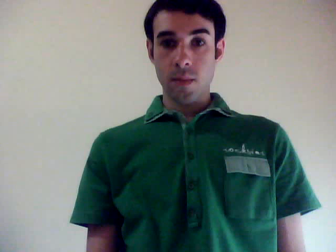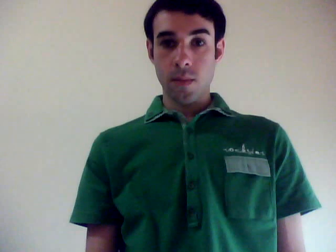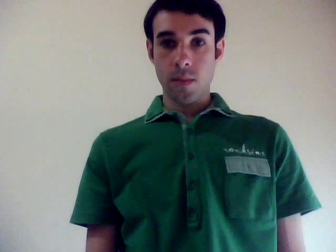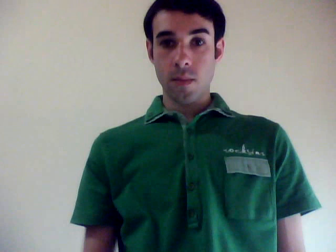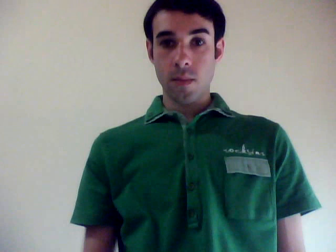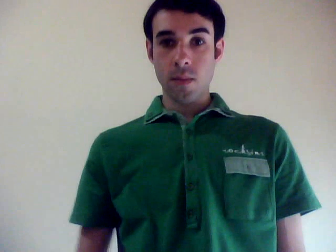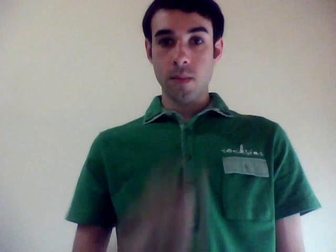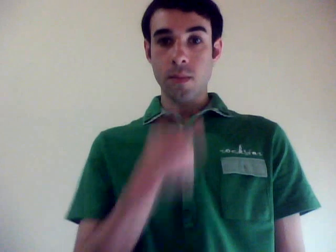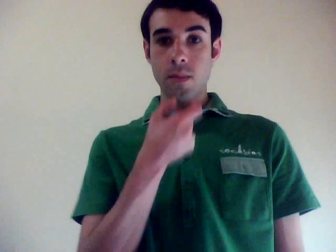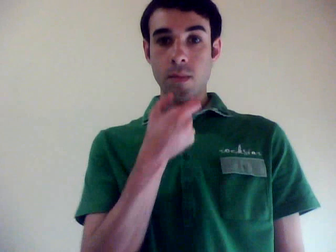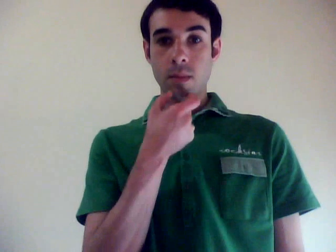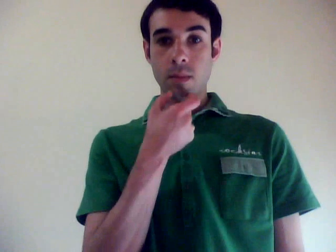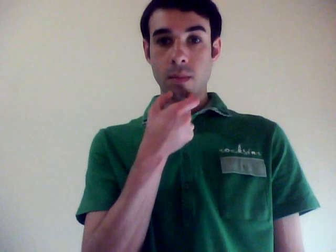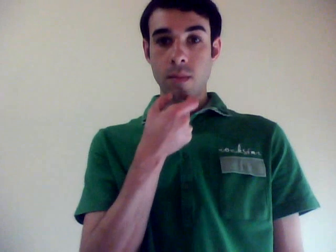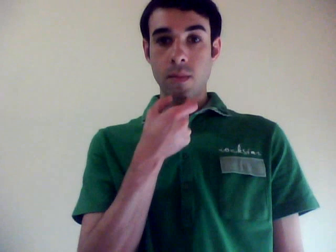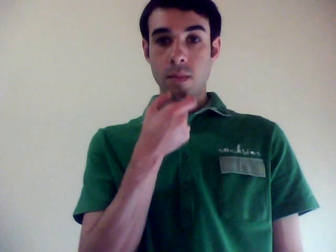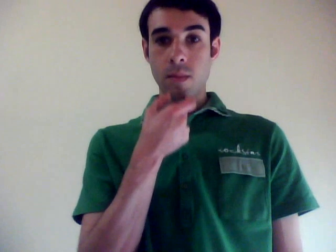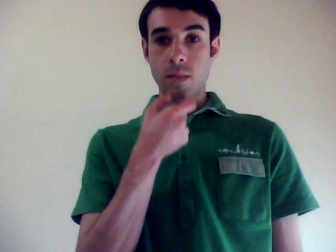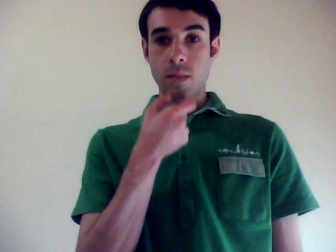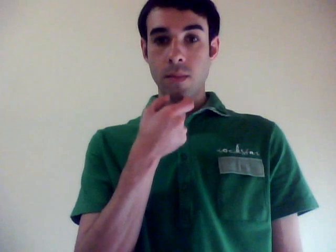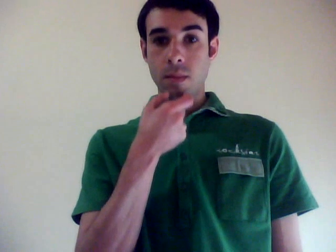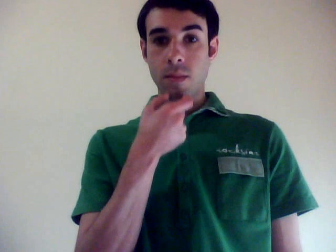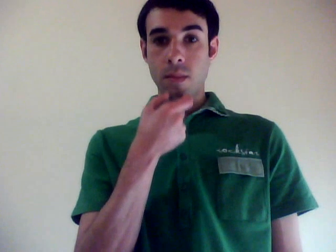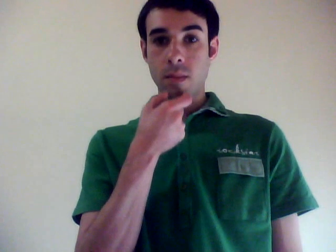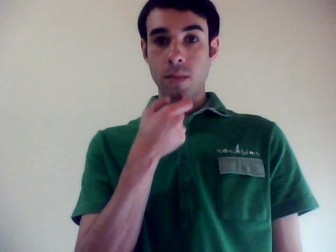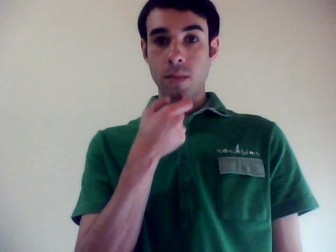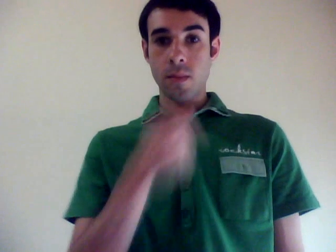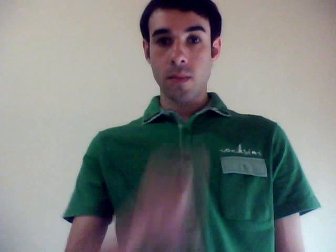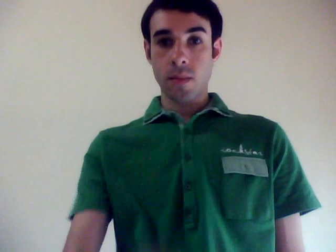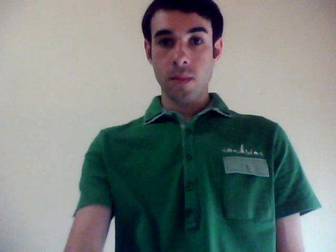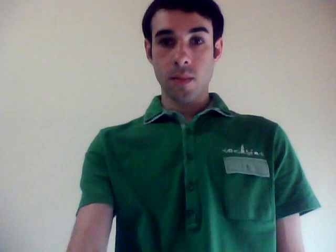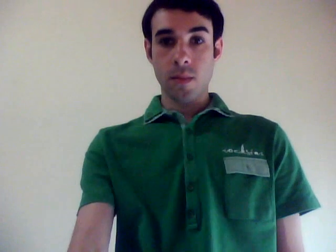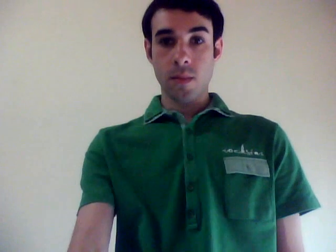Brindisi